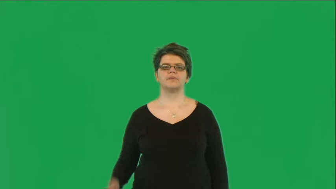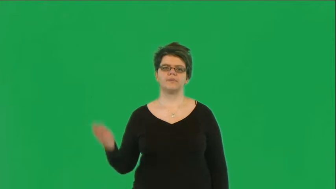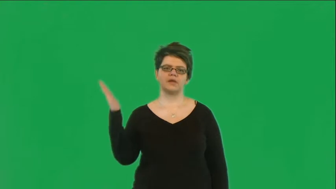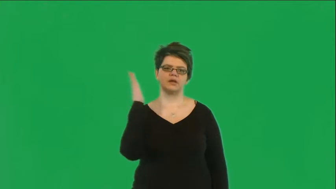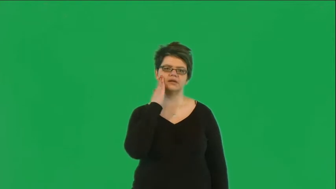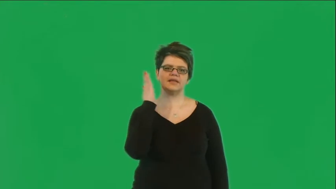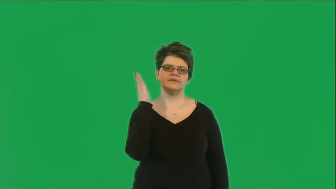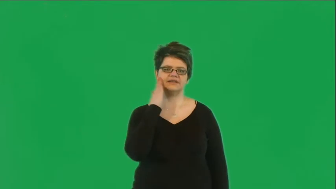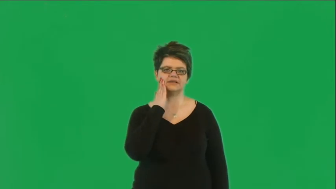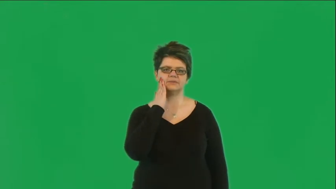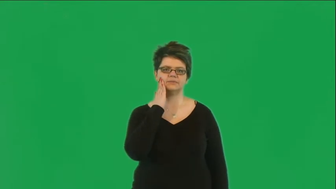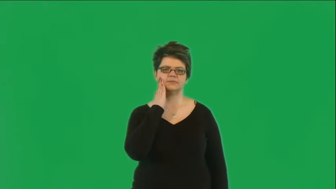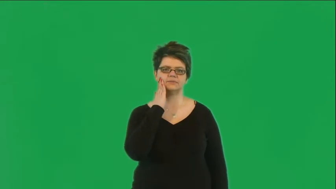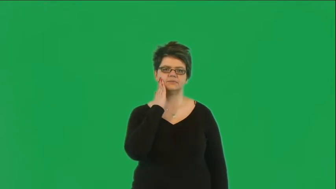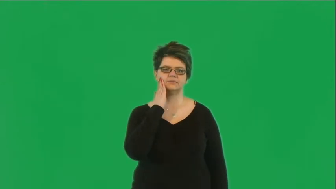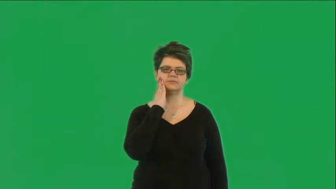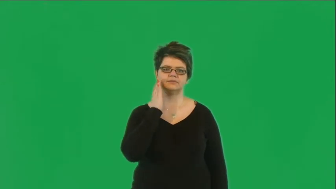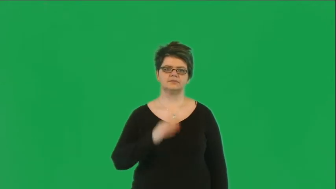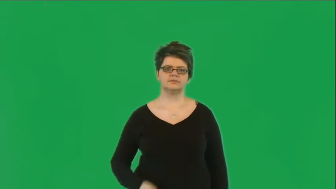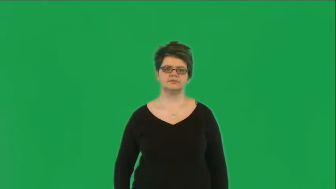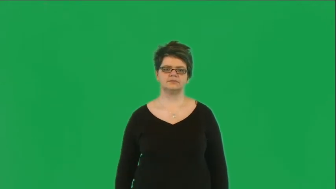dewizy